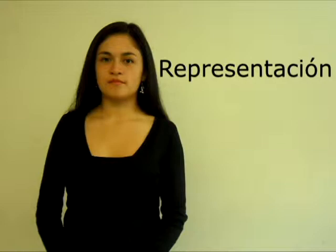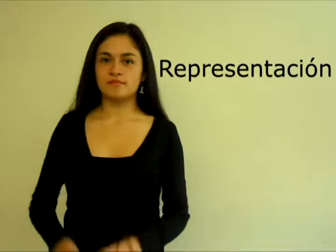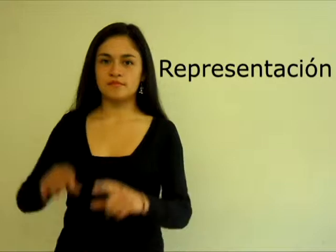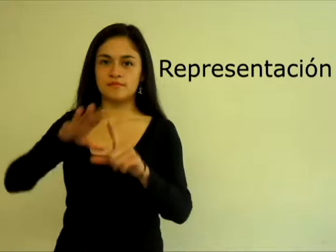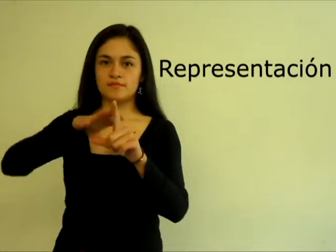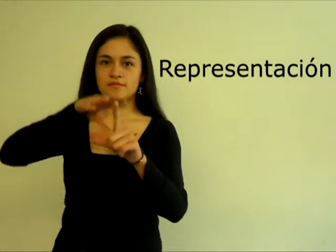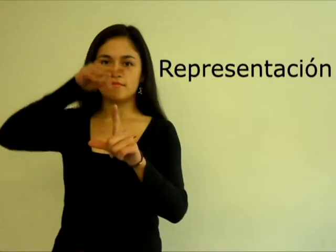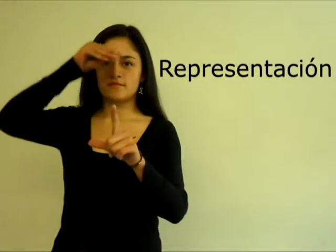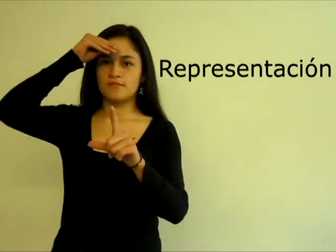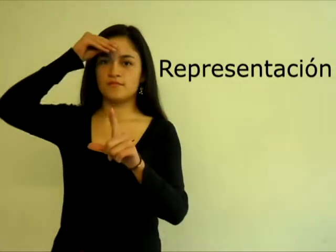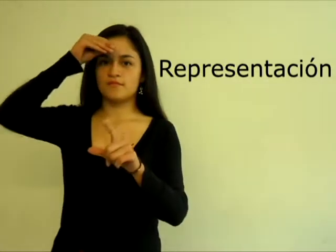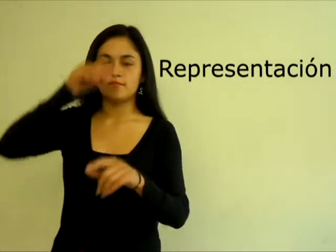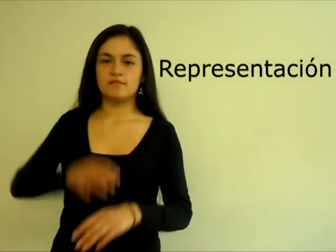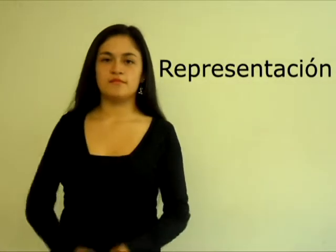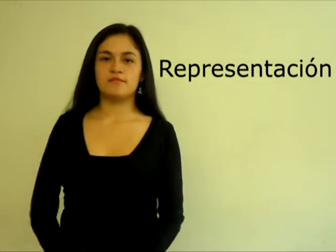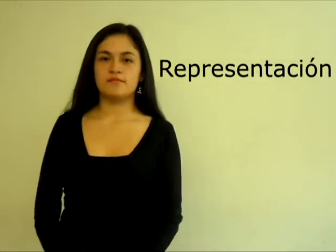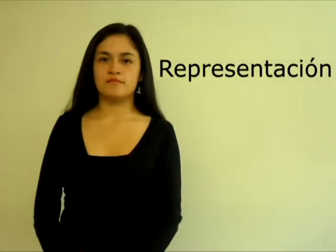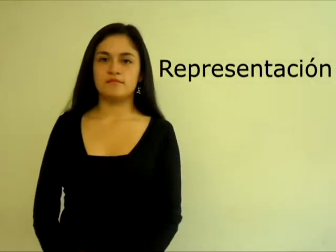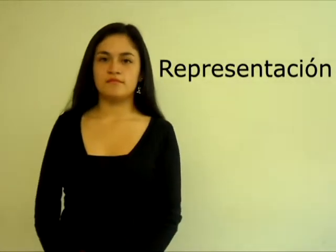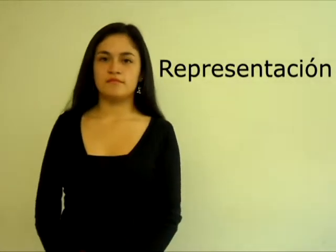Representación